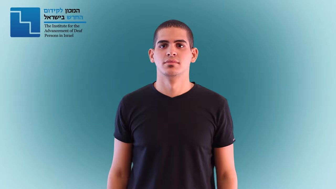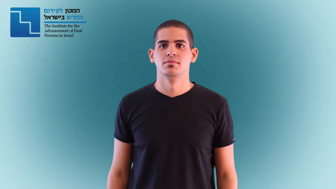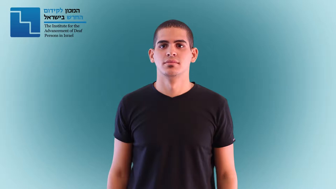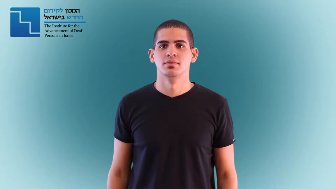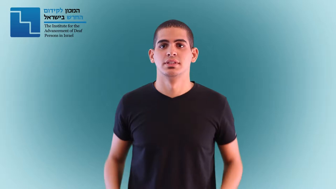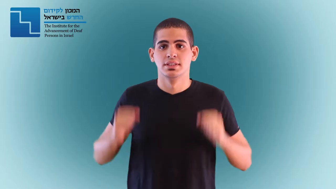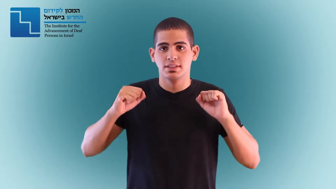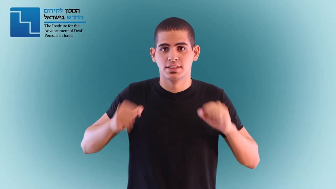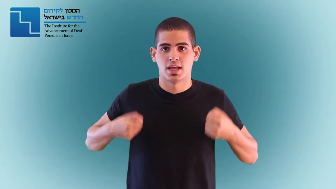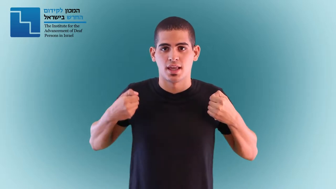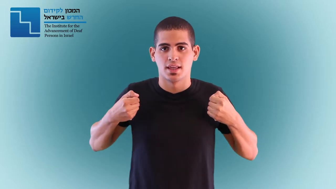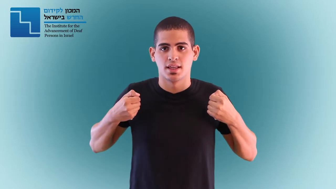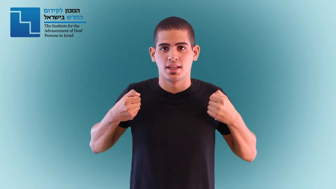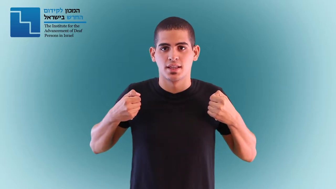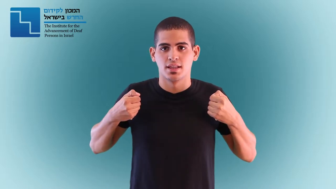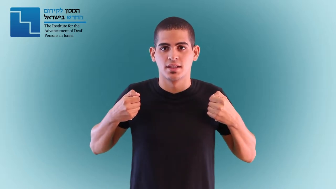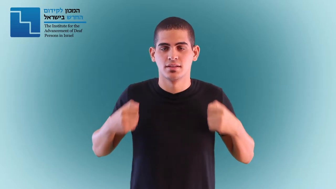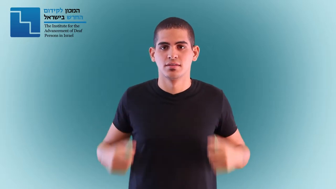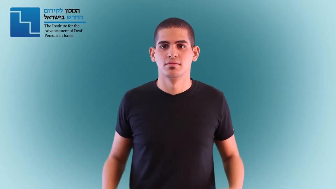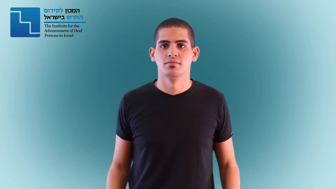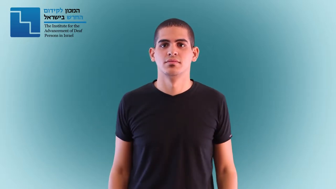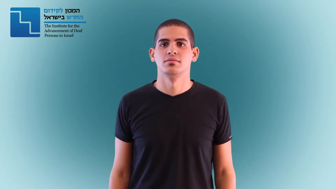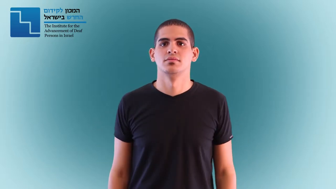סקי